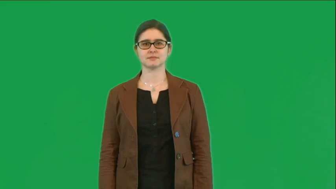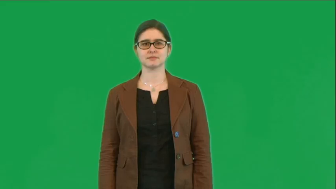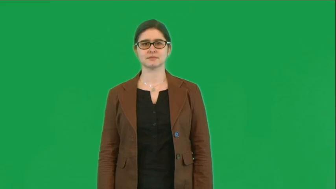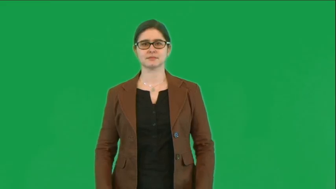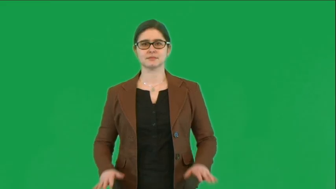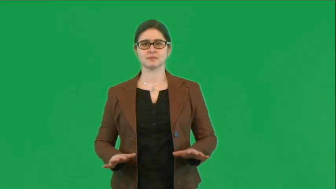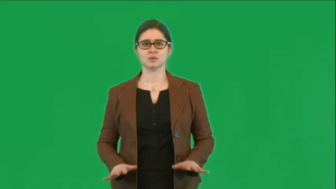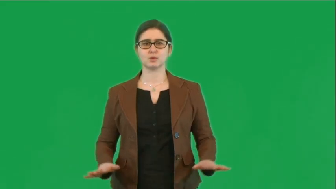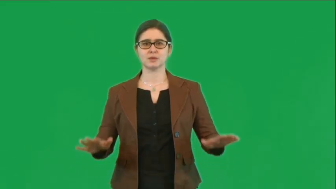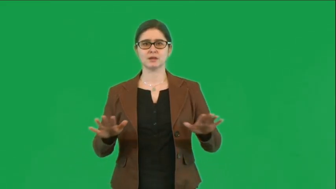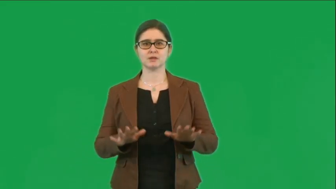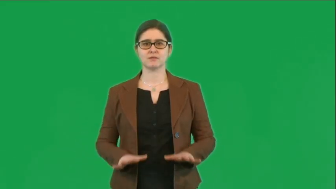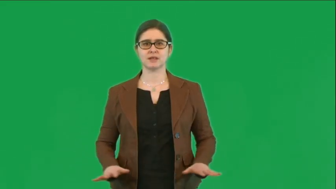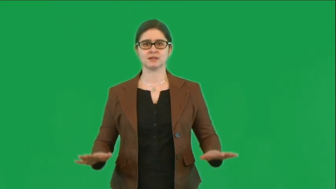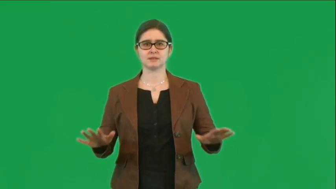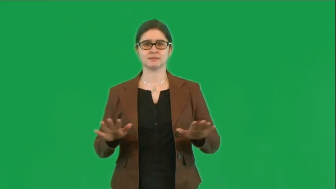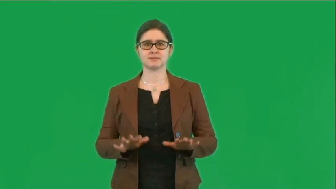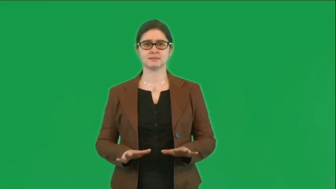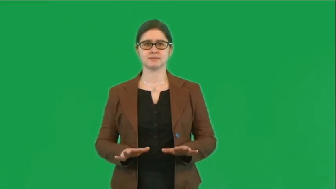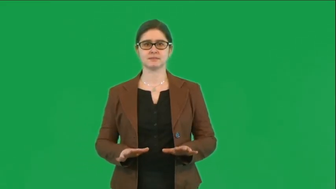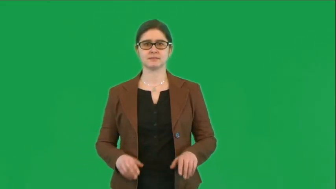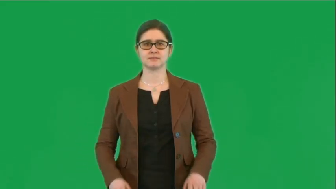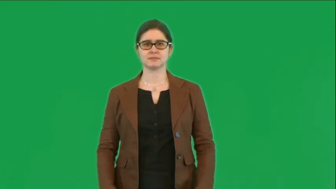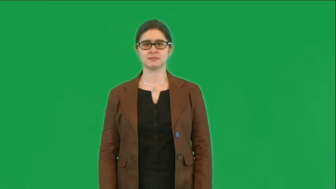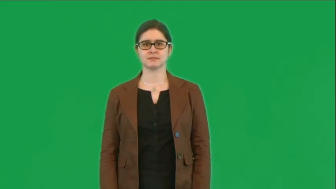umiarkowany